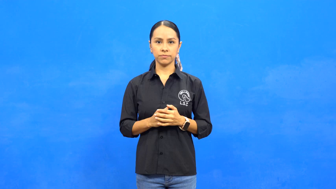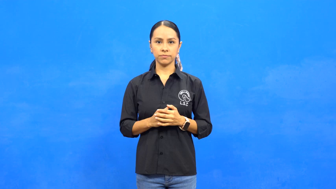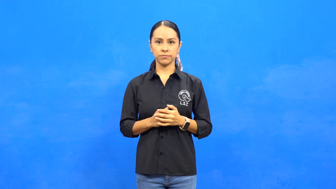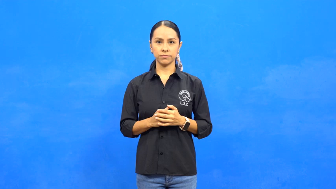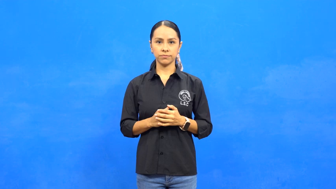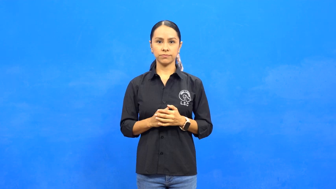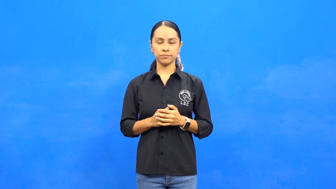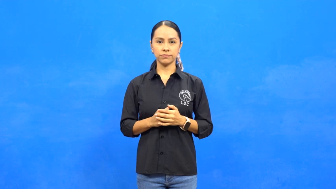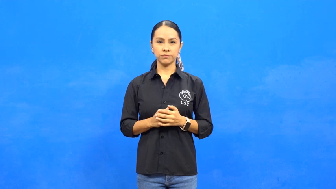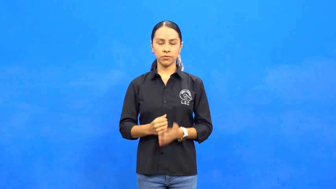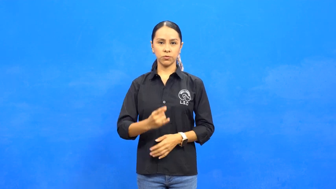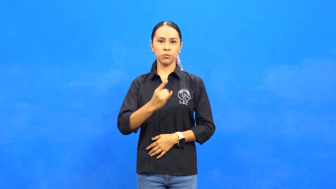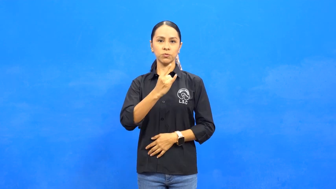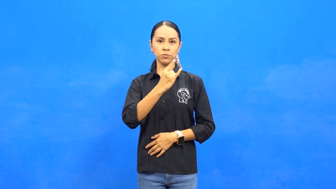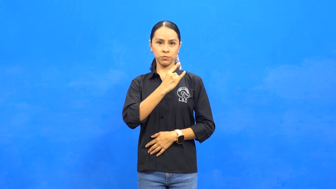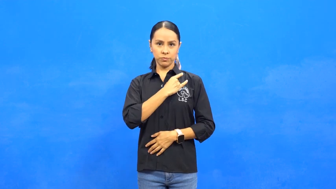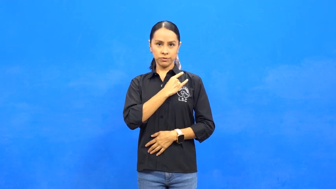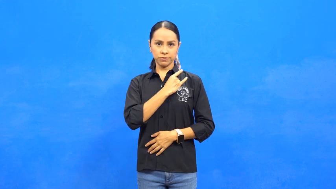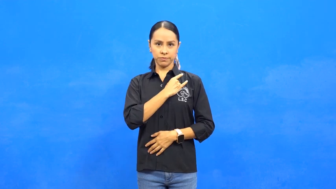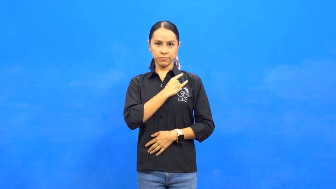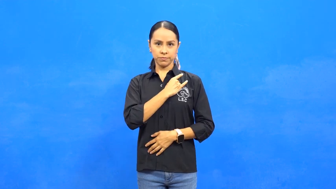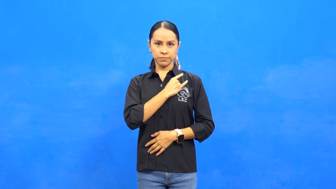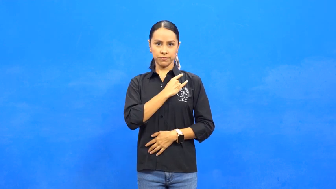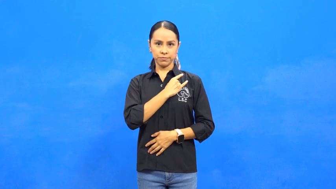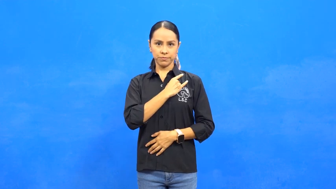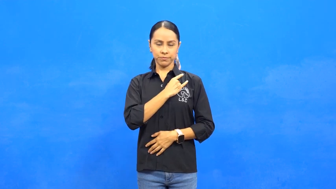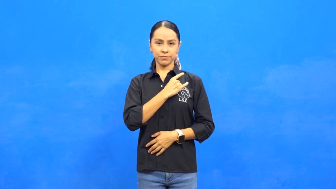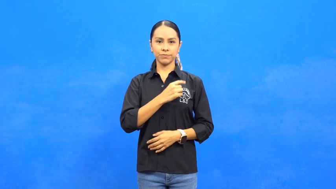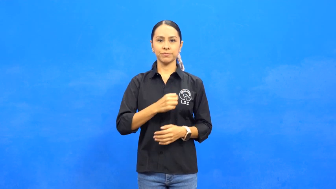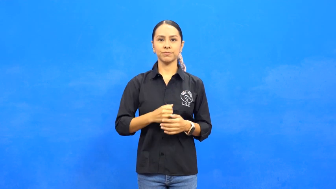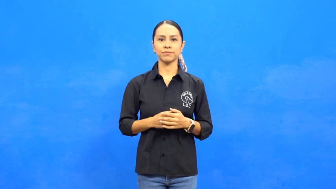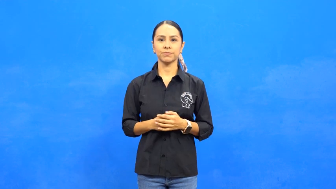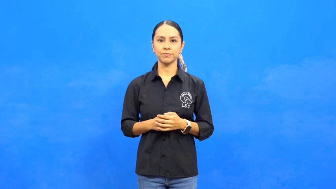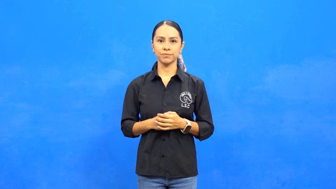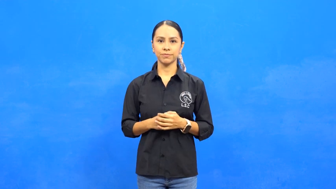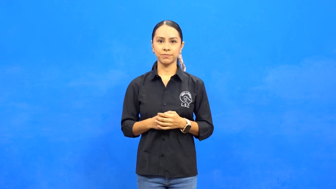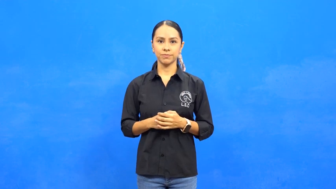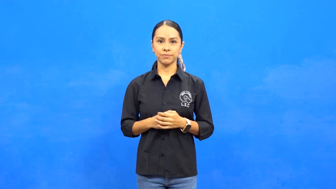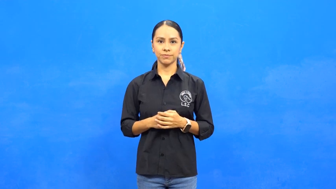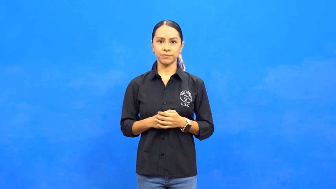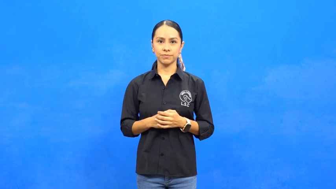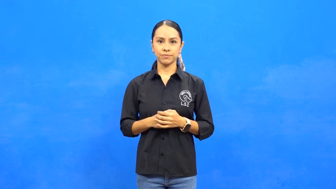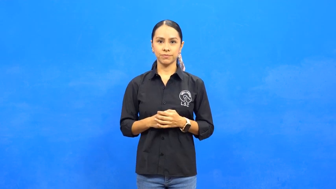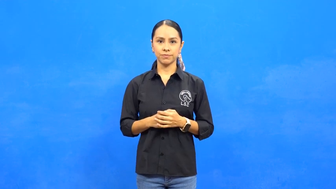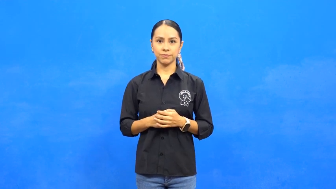Universidad Interprete